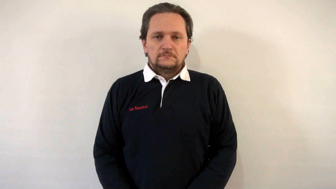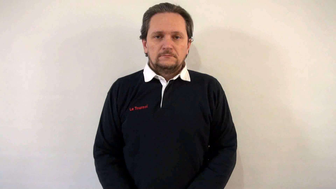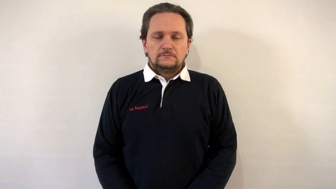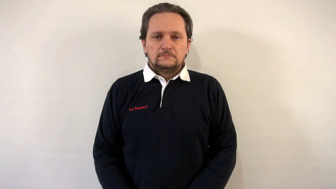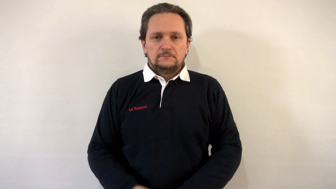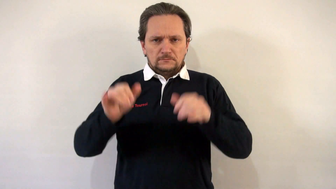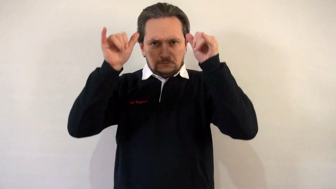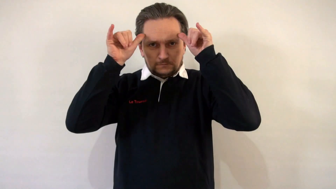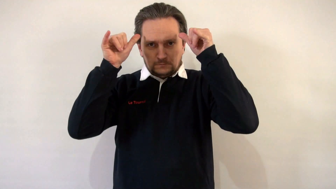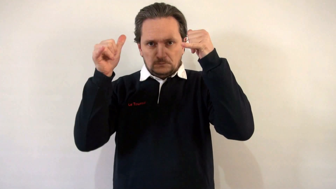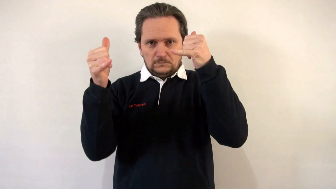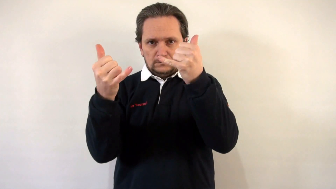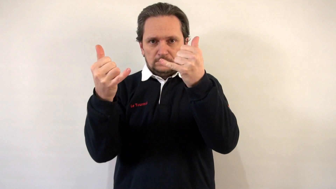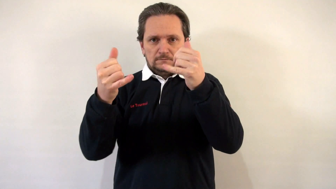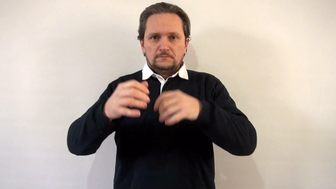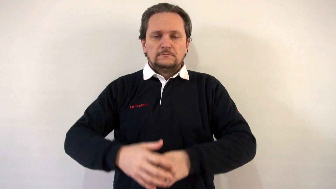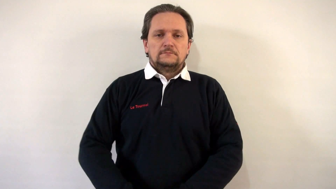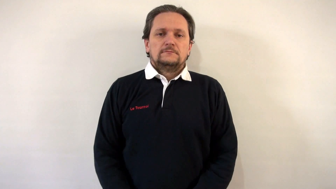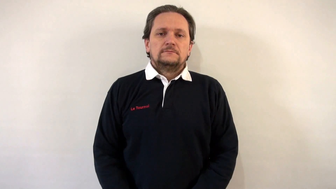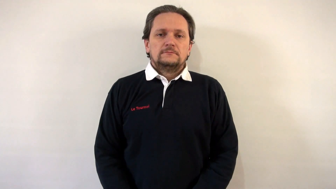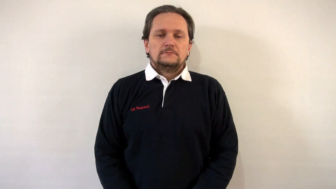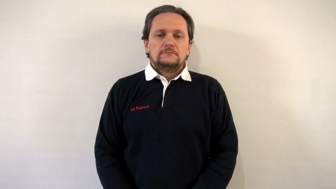Aurillac